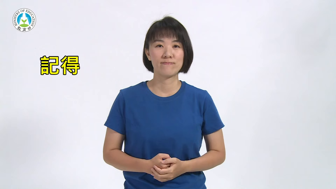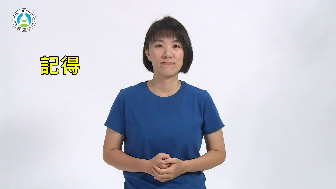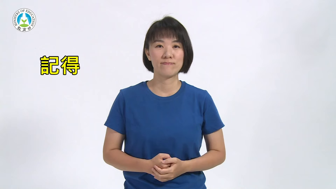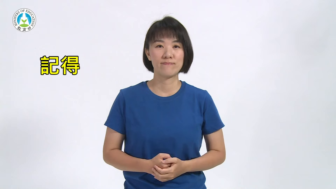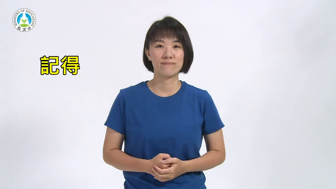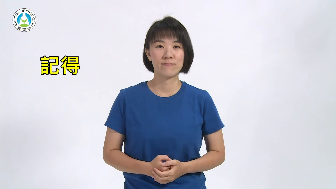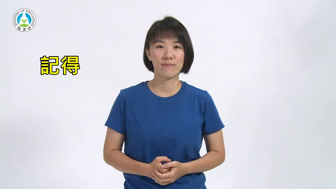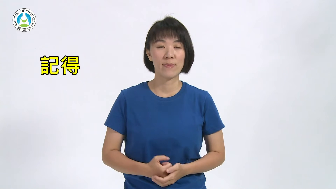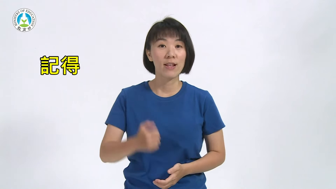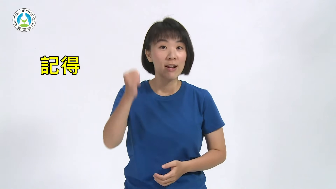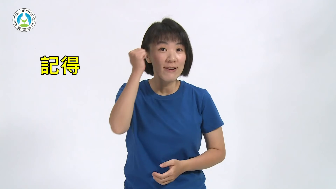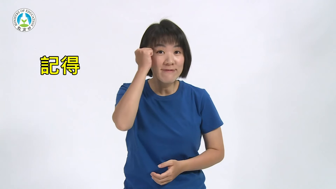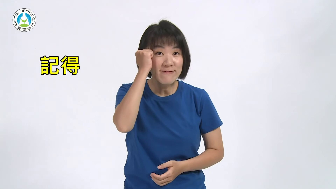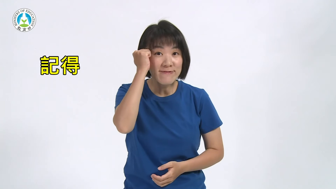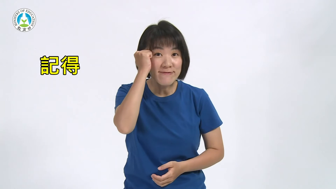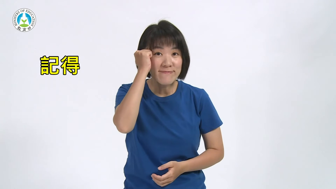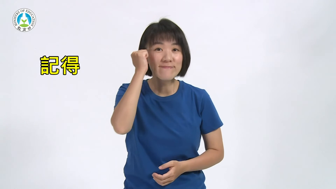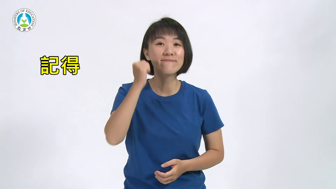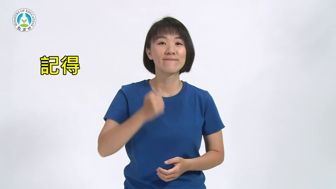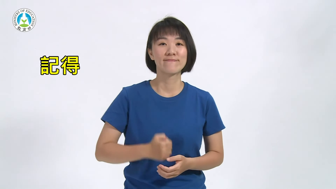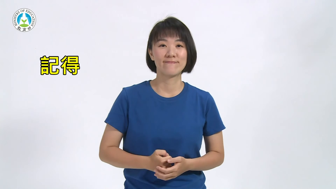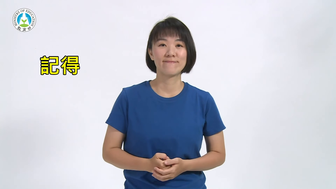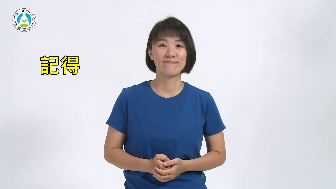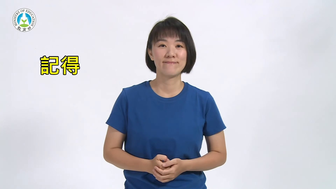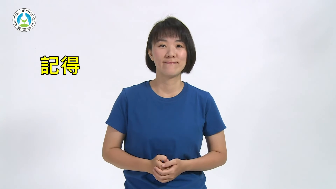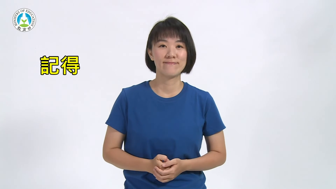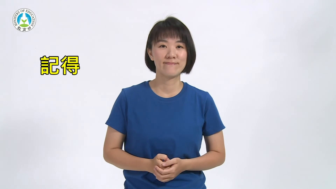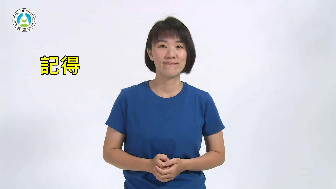記得